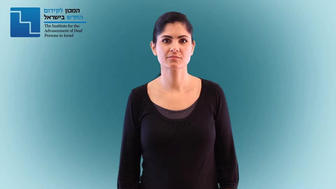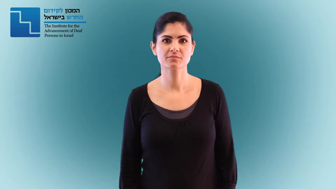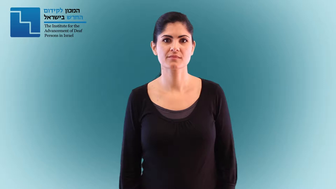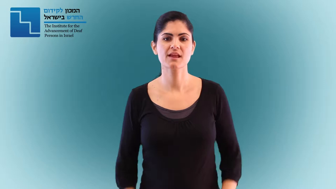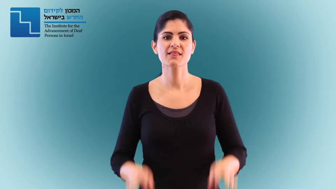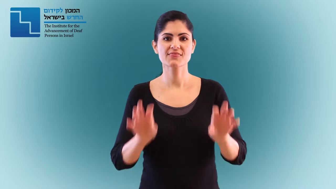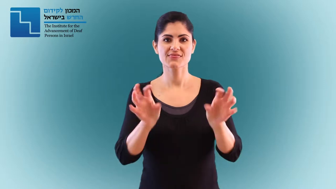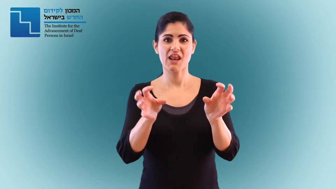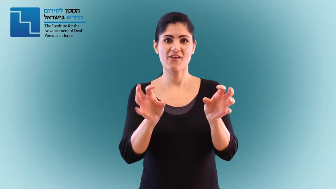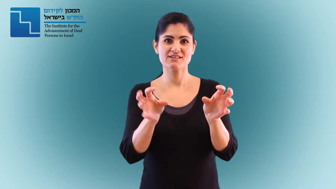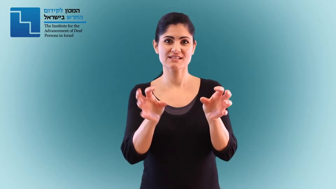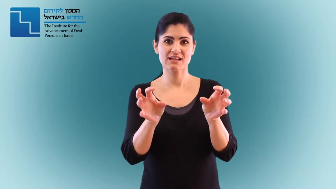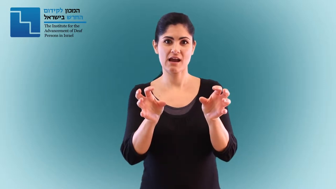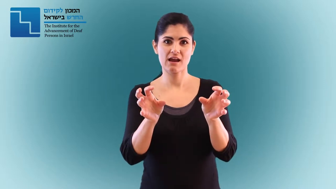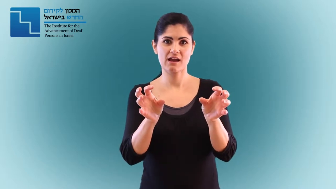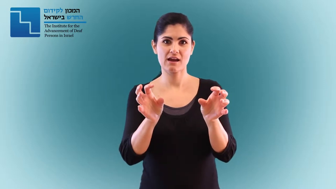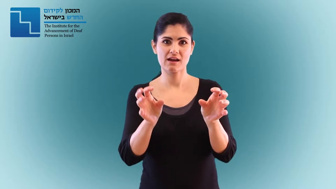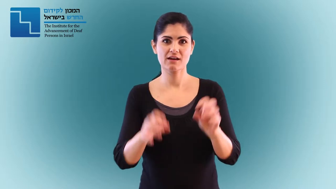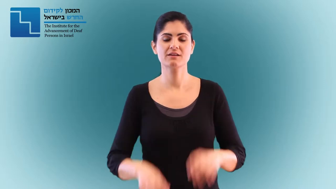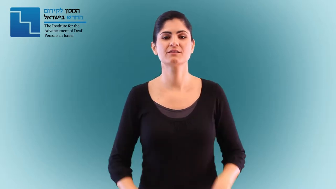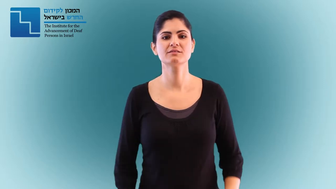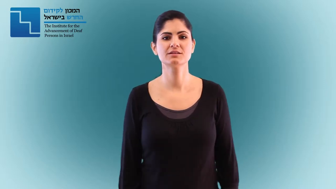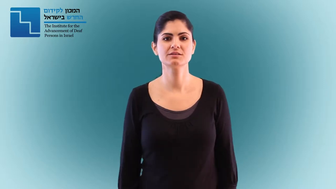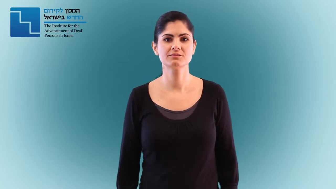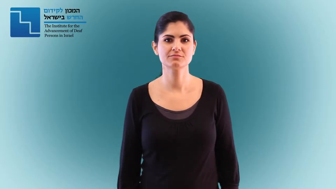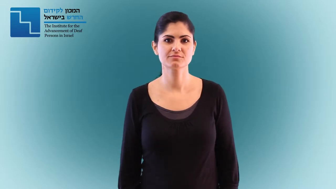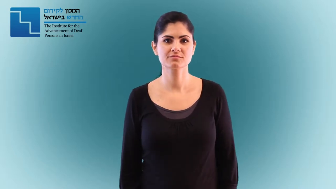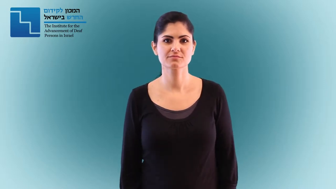טלוויזיה